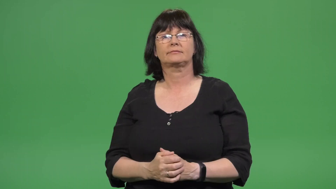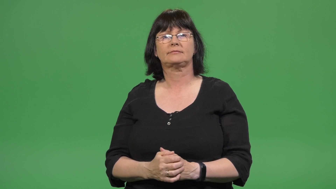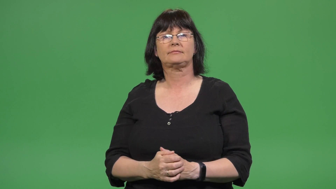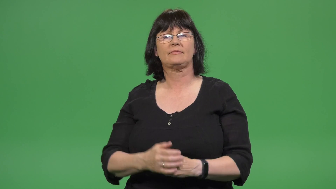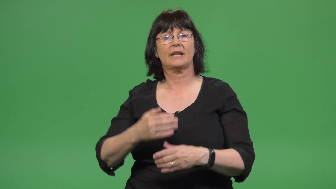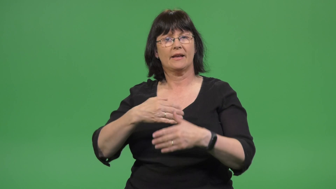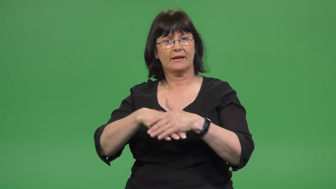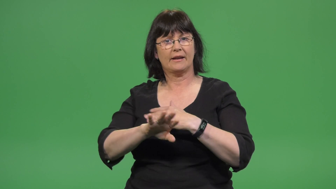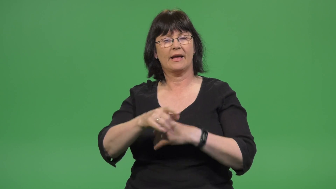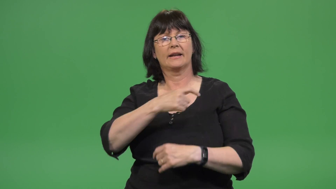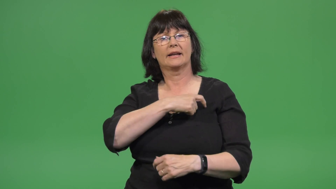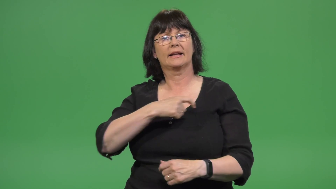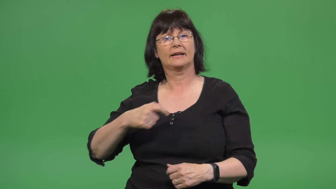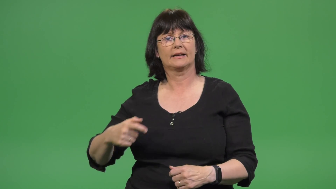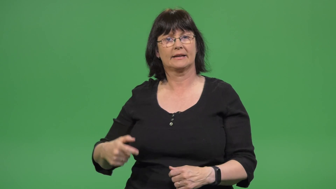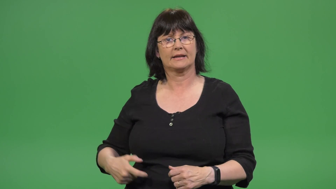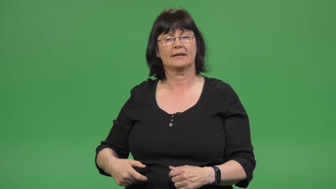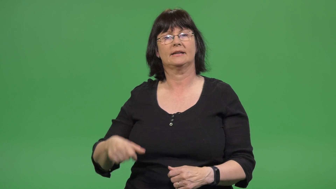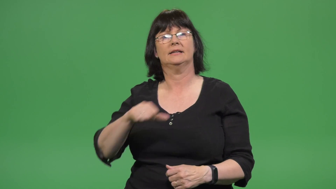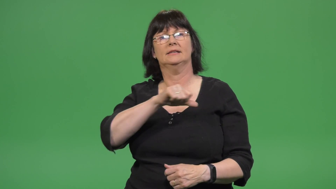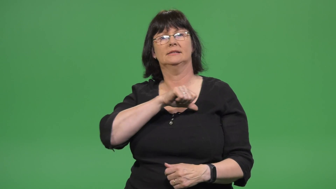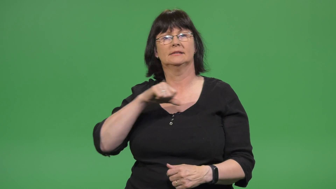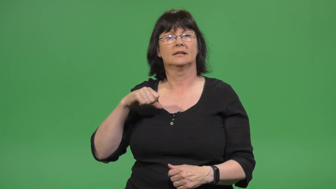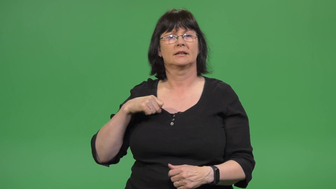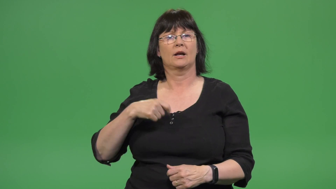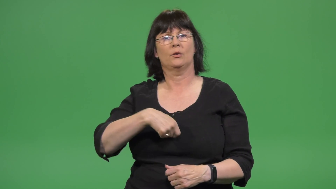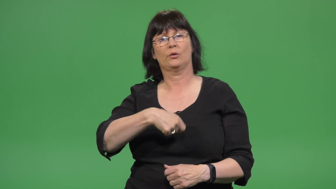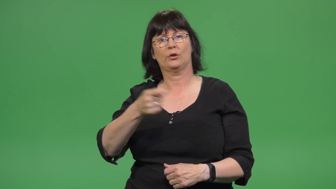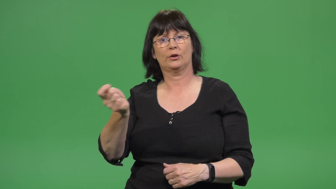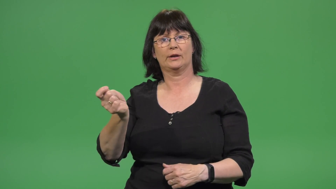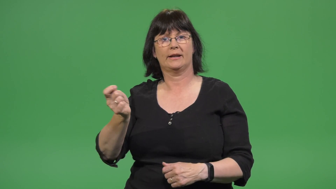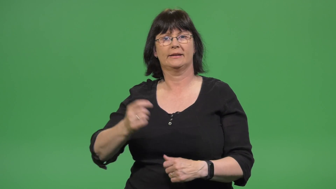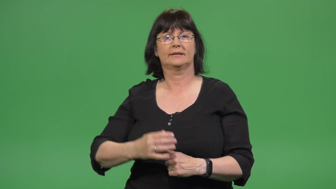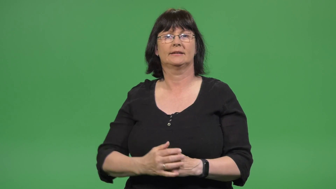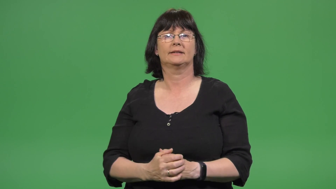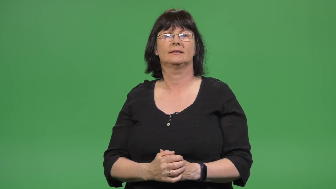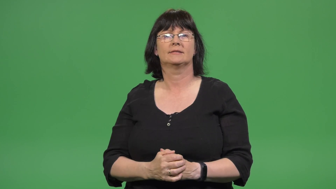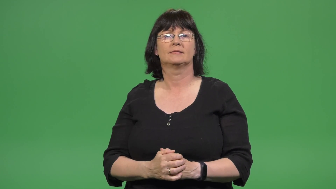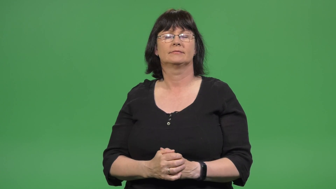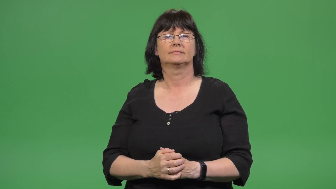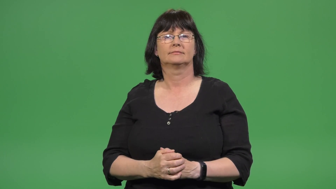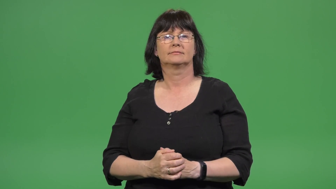Innanríkisráðuneyti